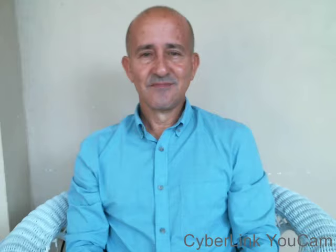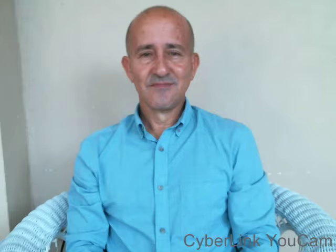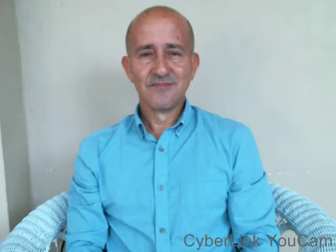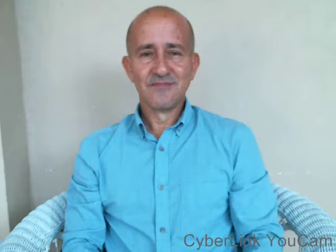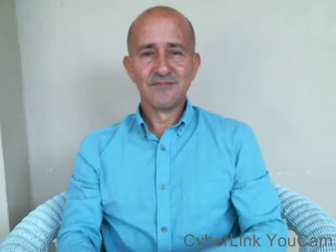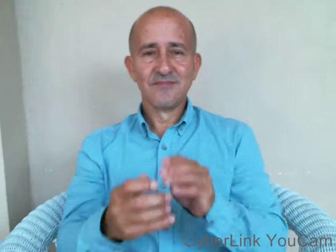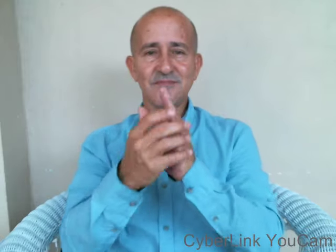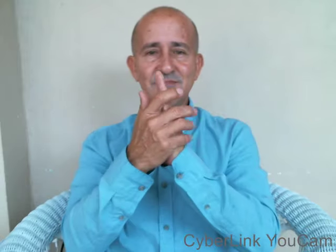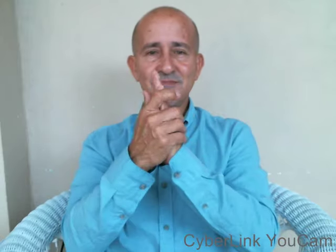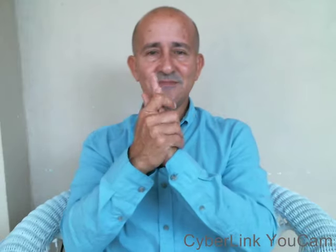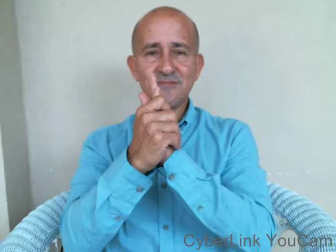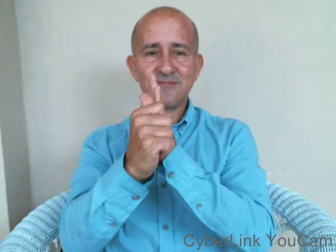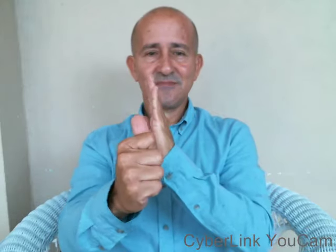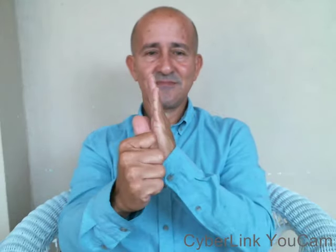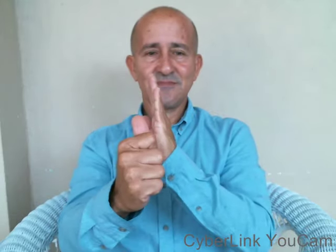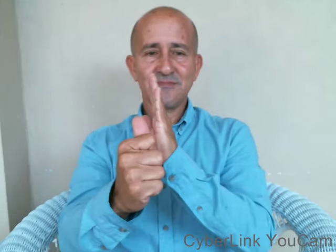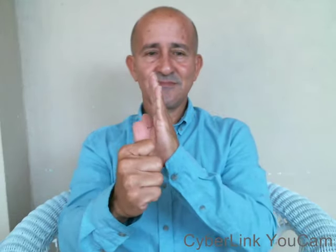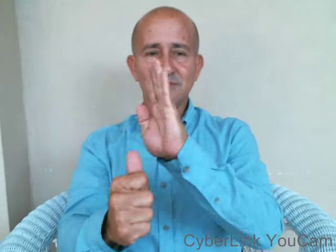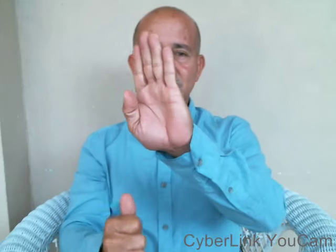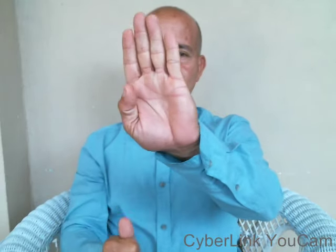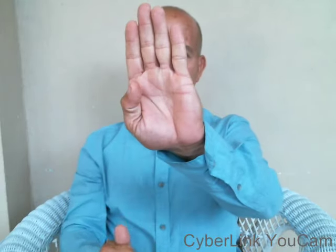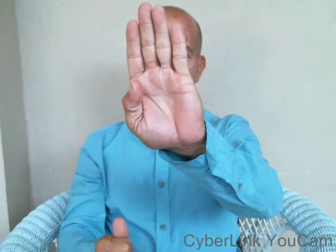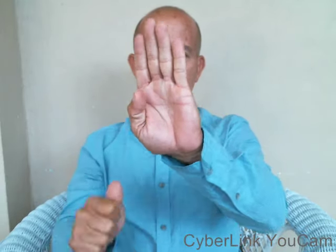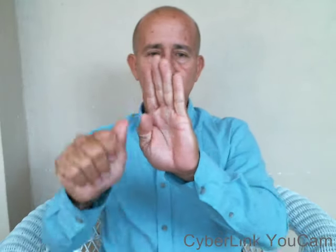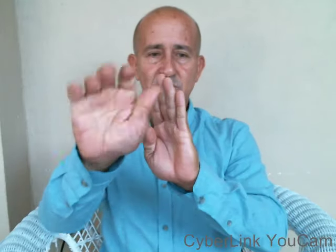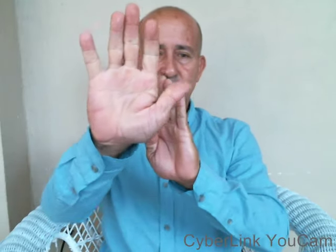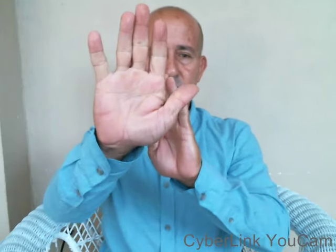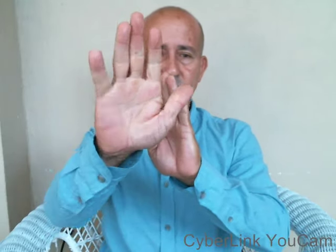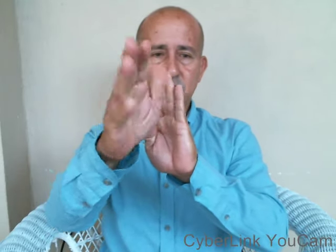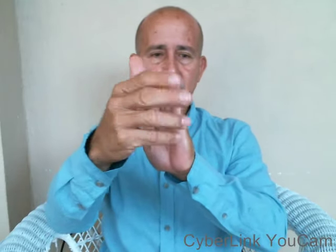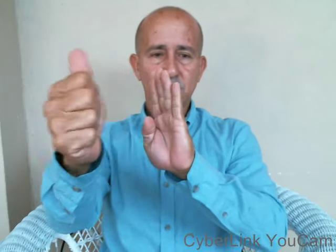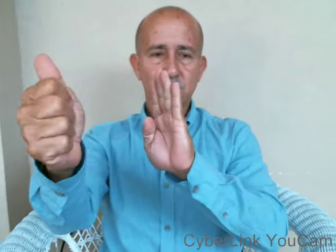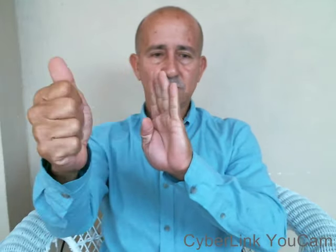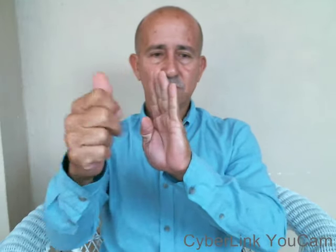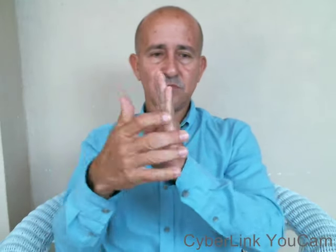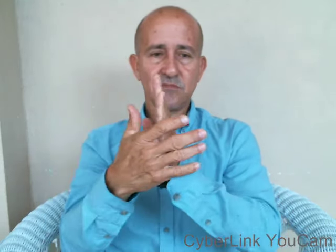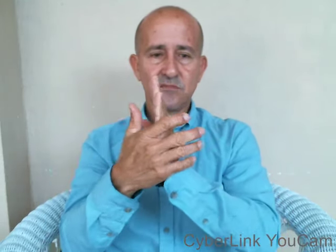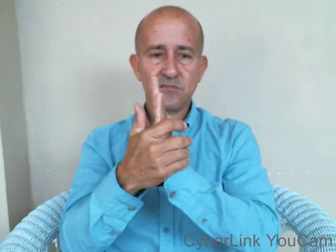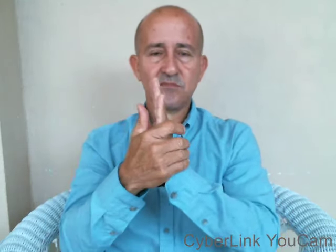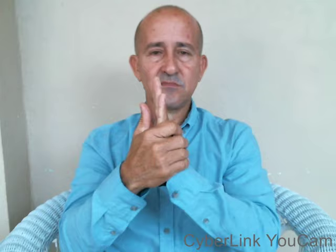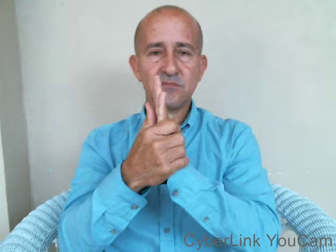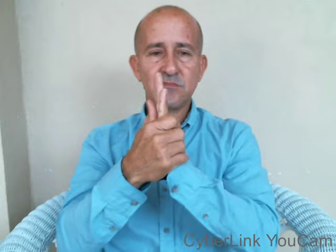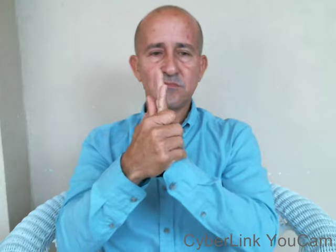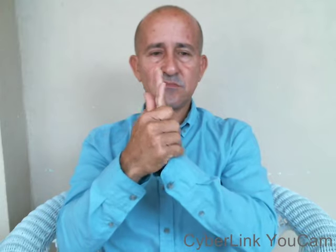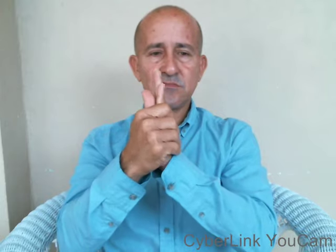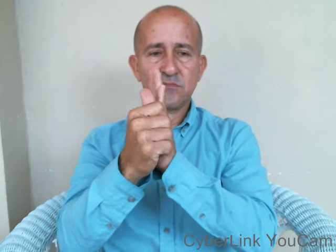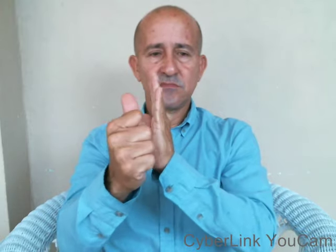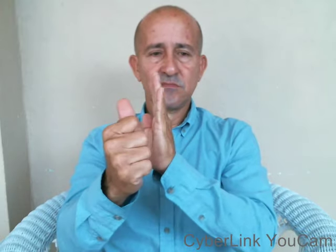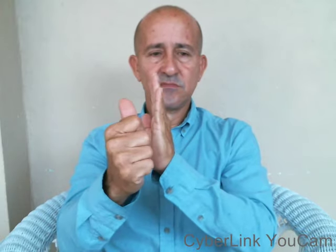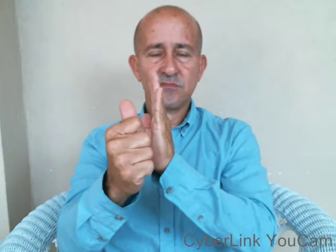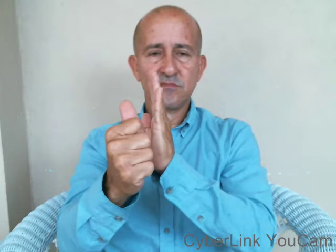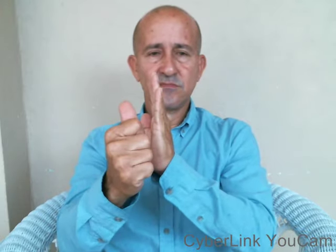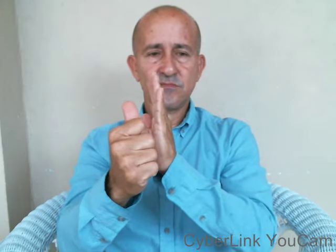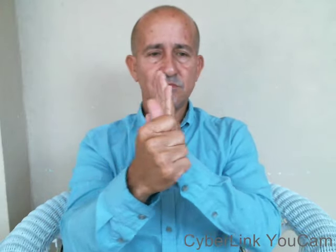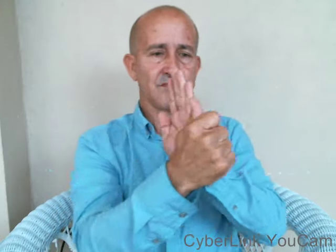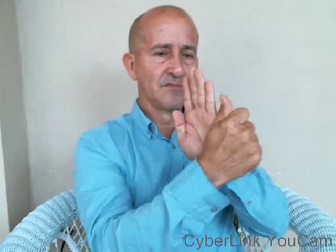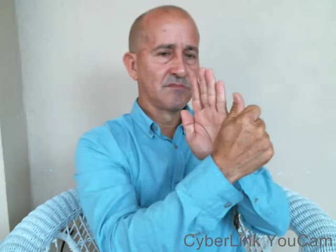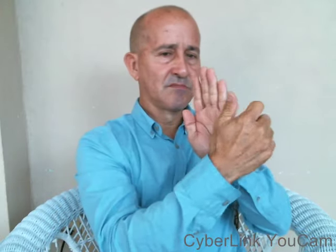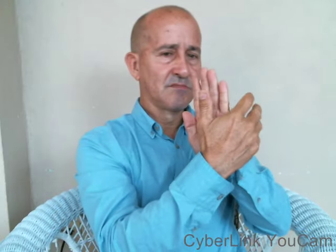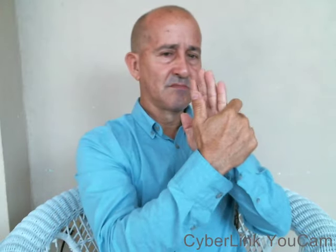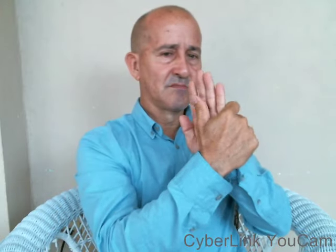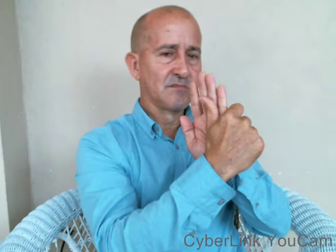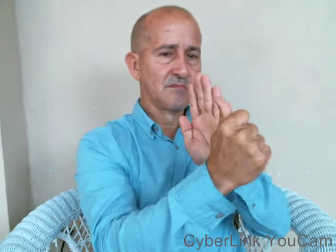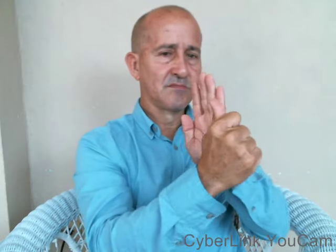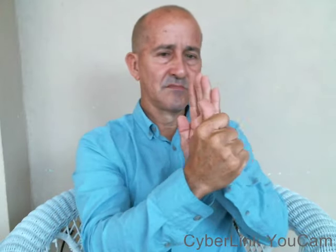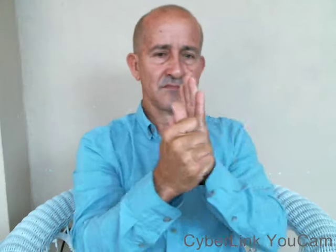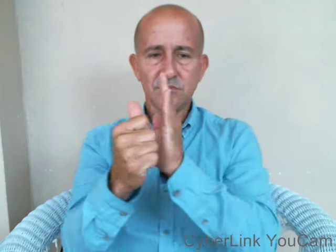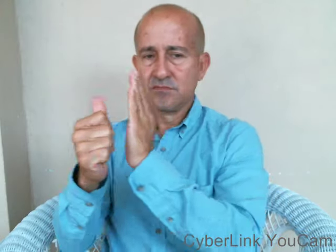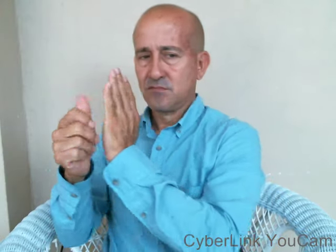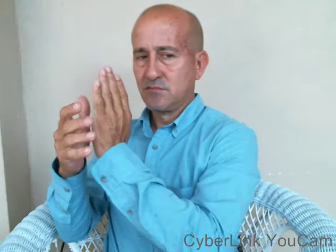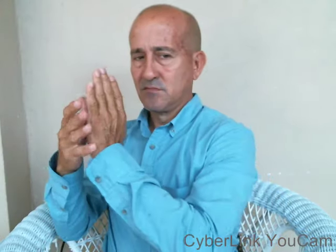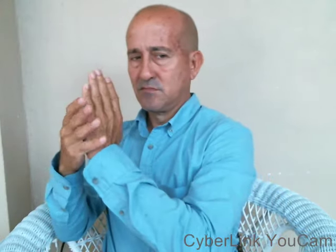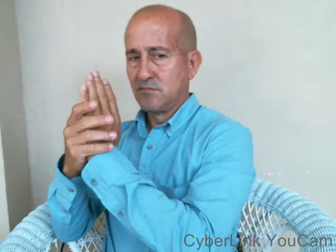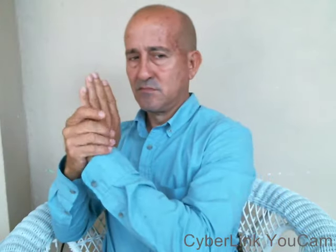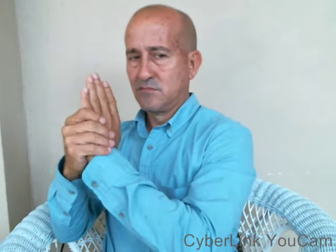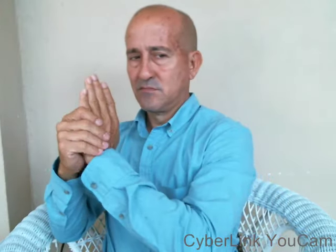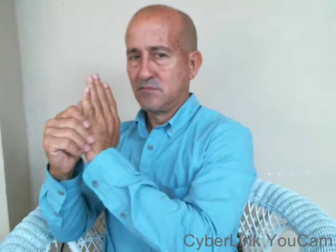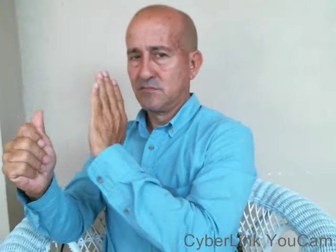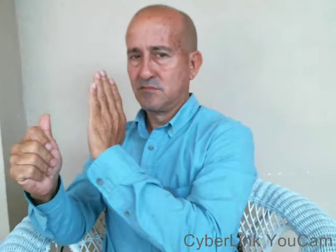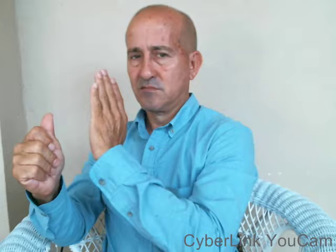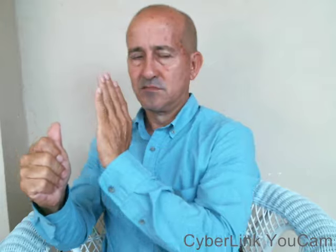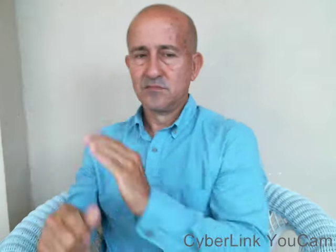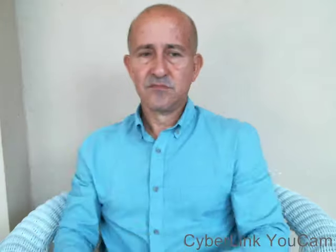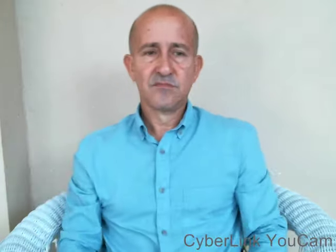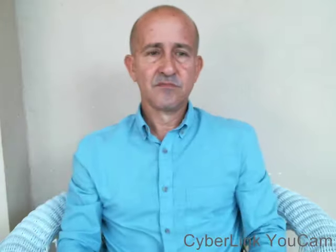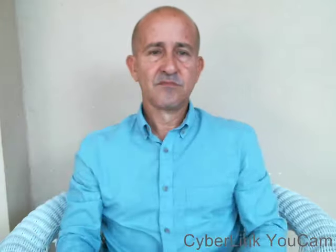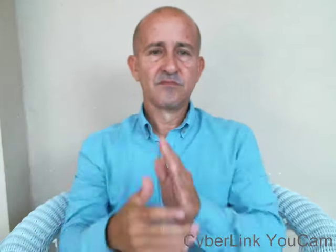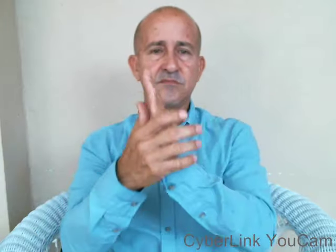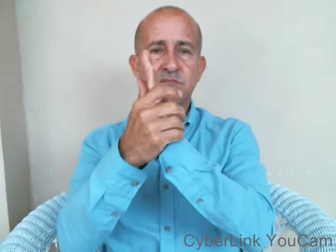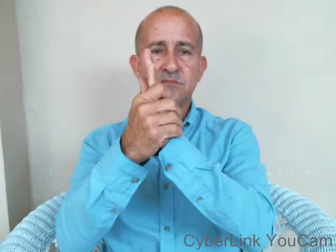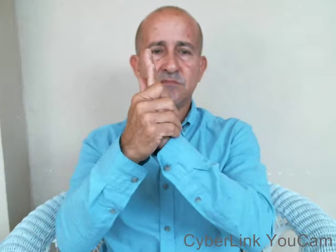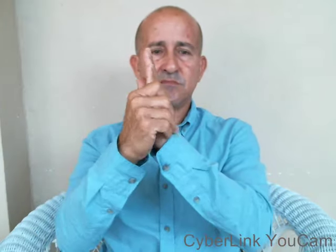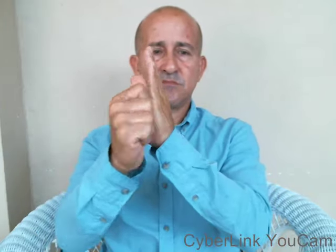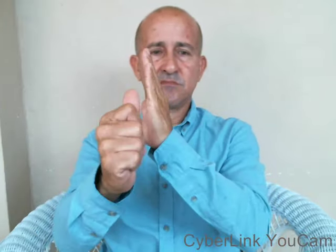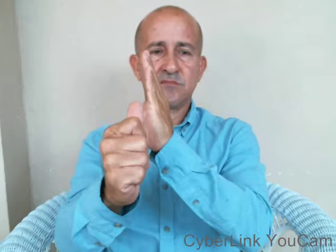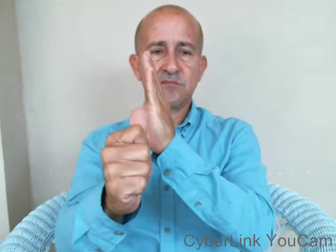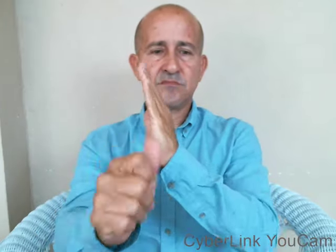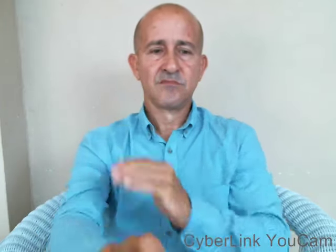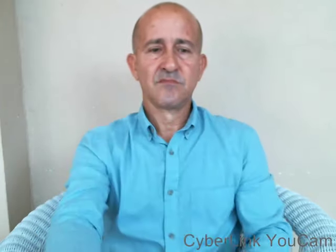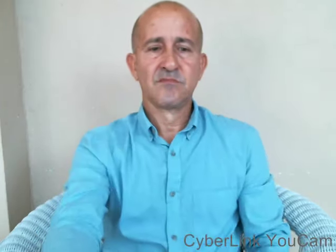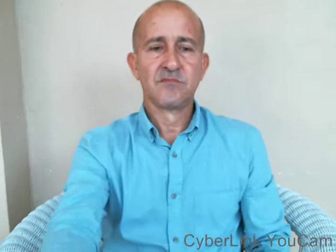24